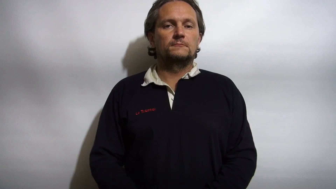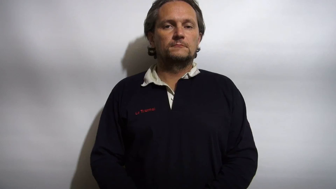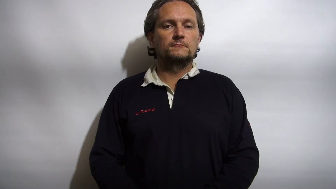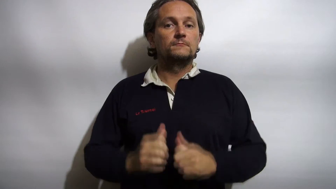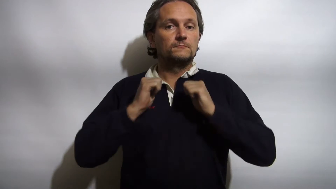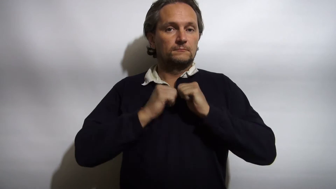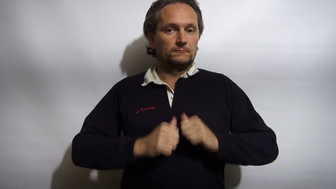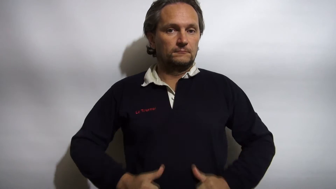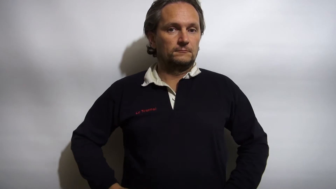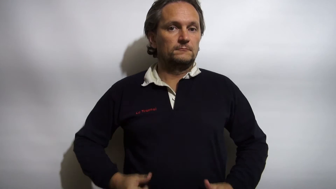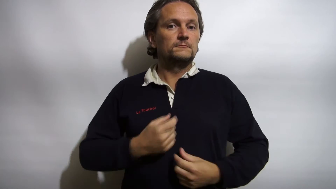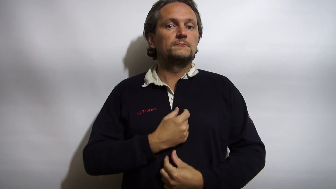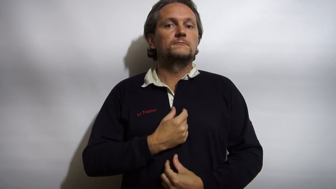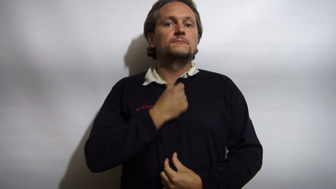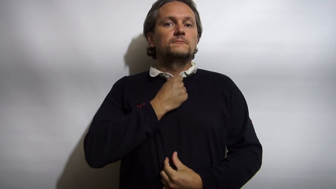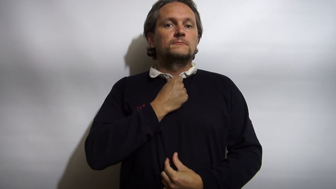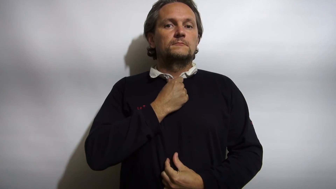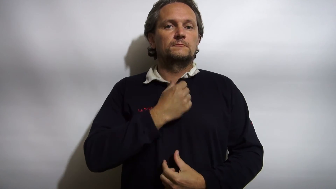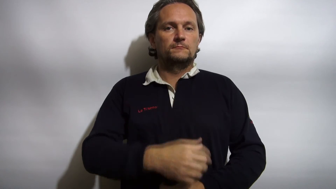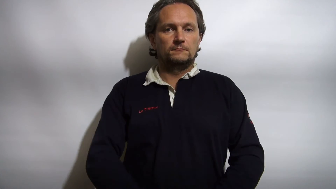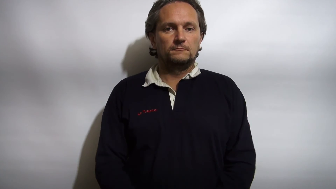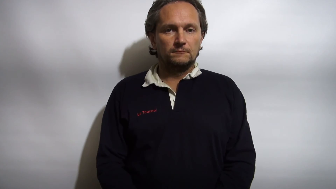Costume